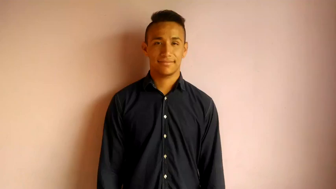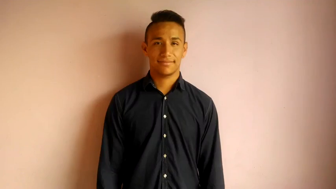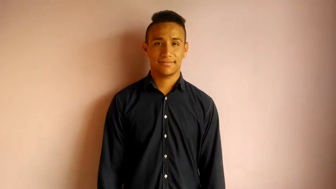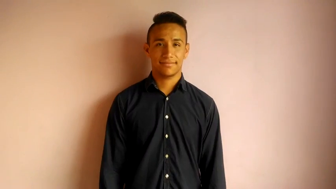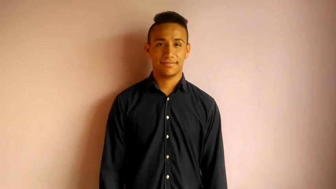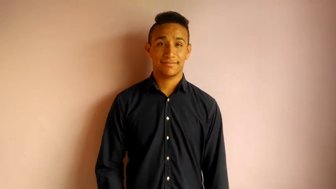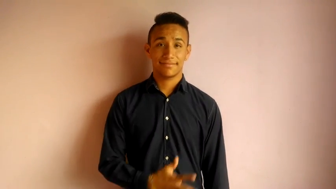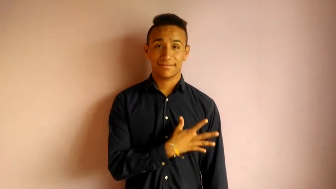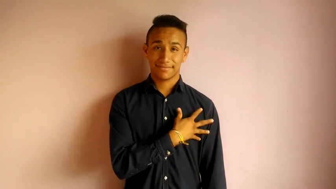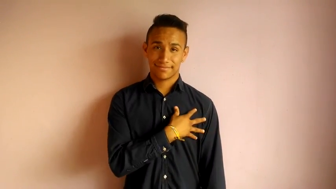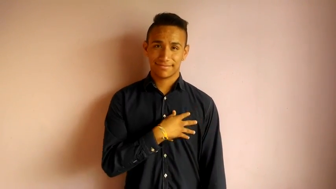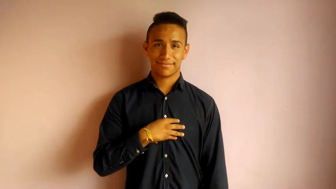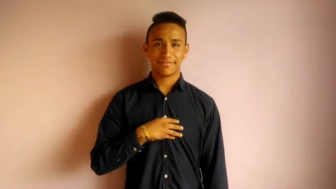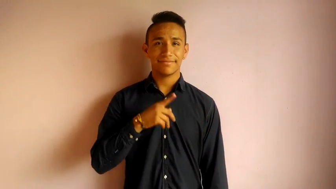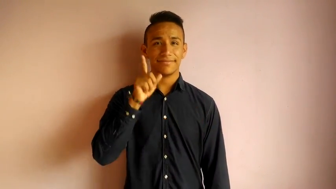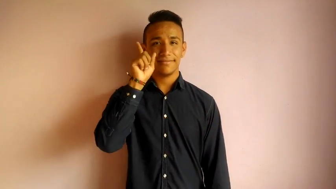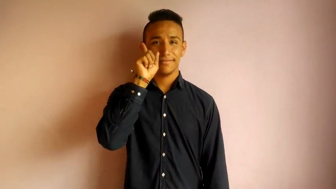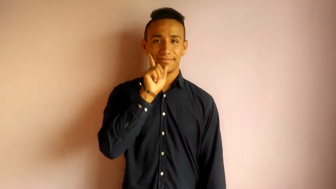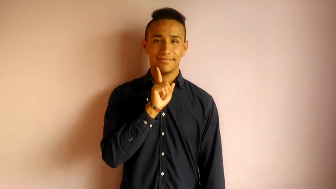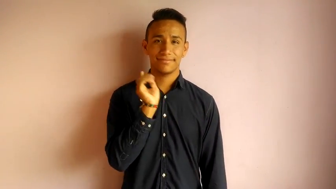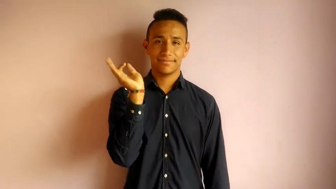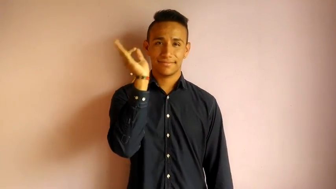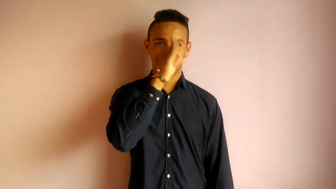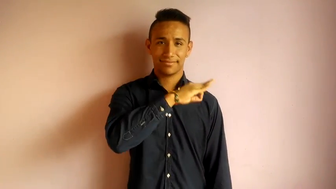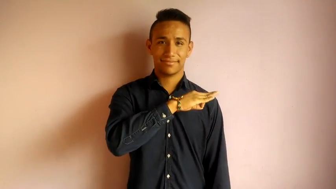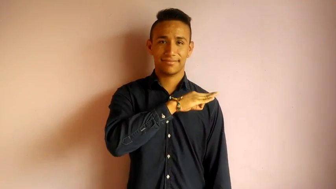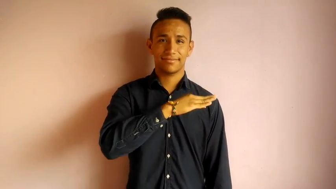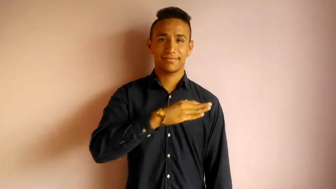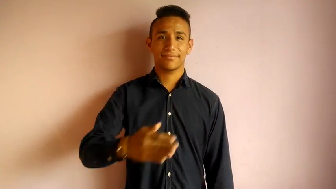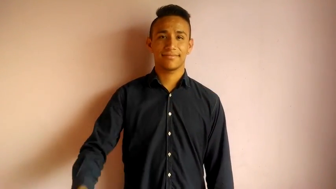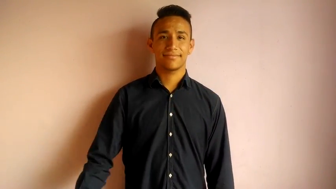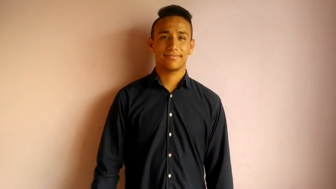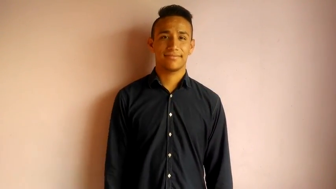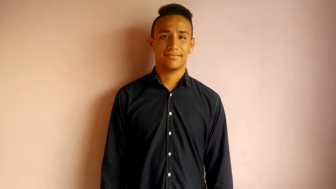hijastra